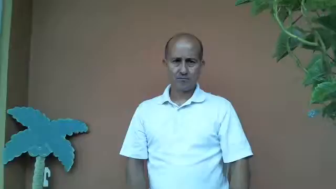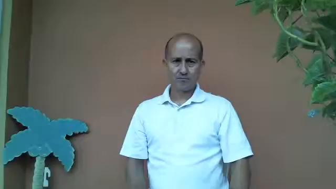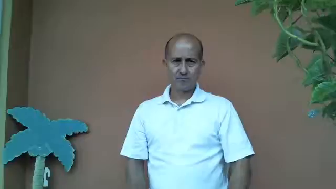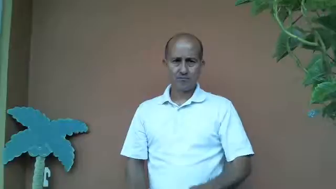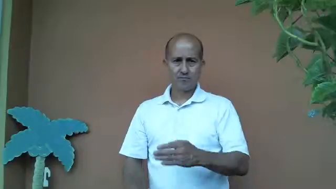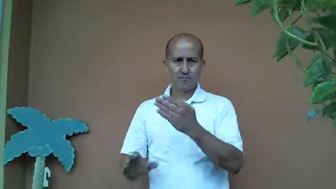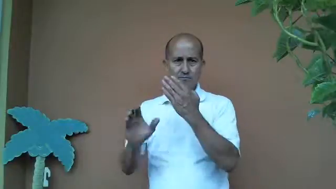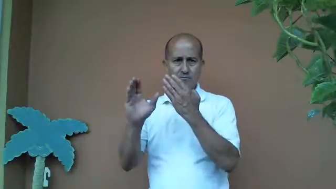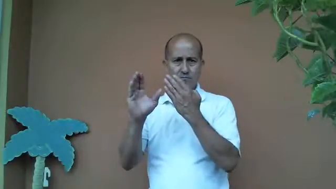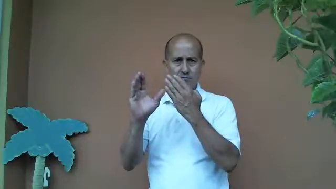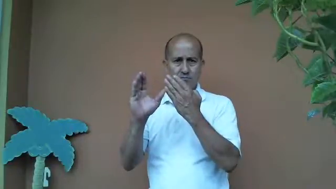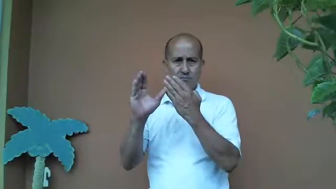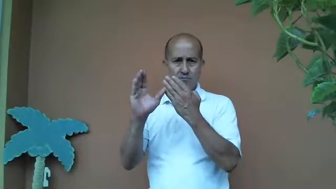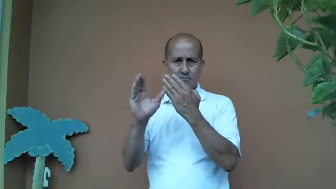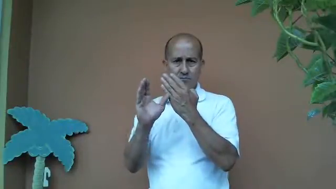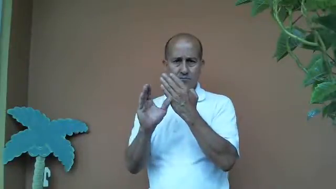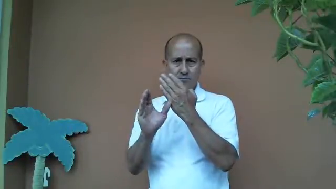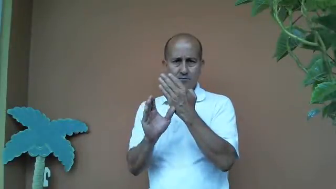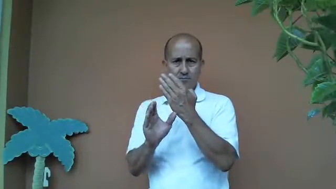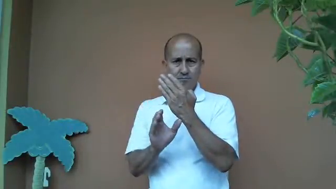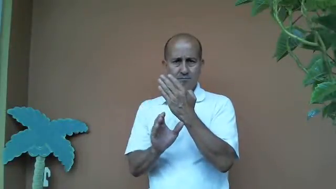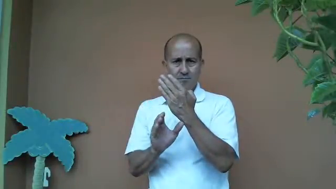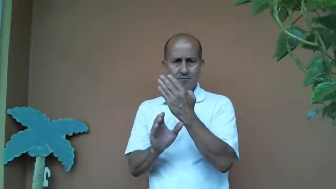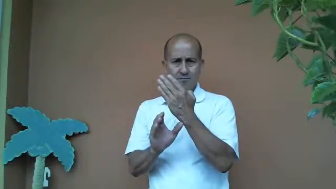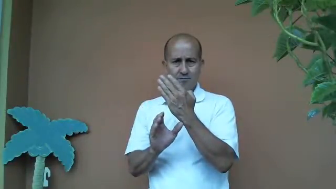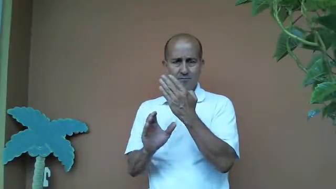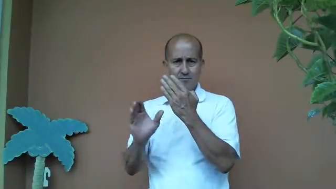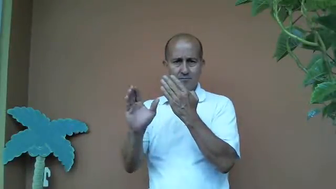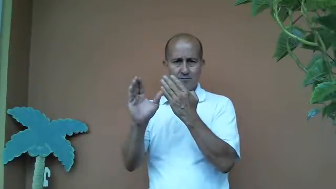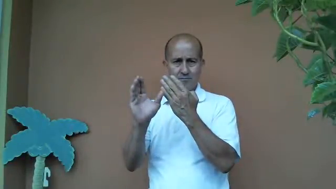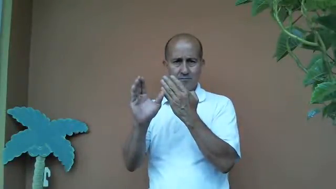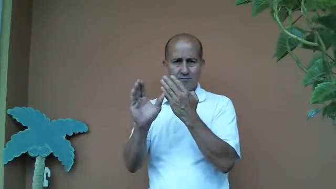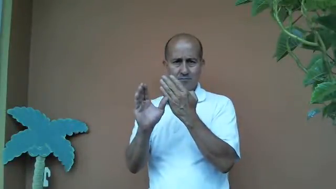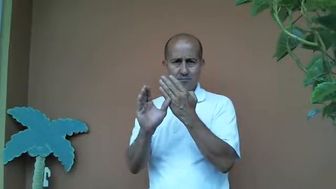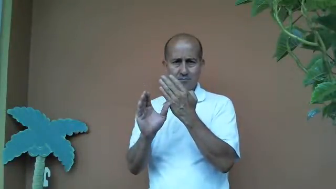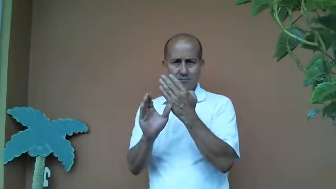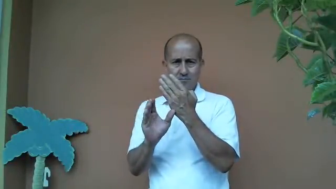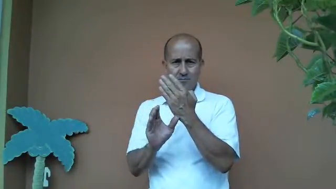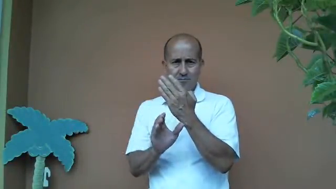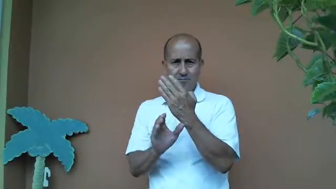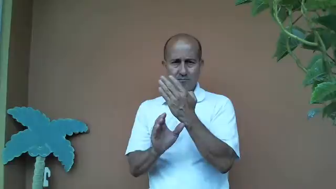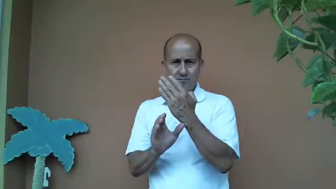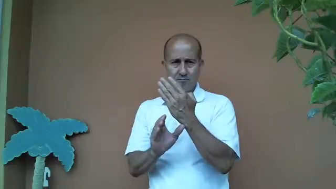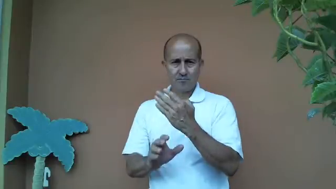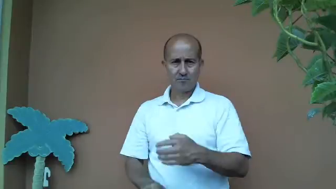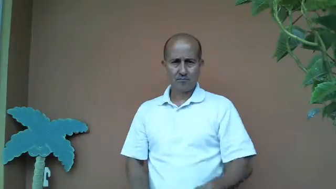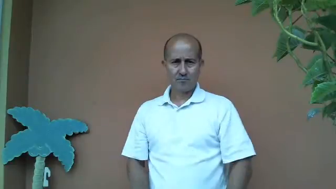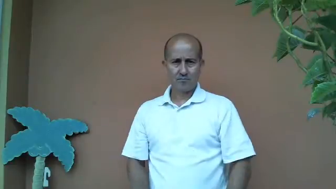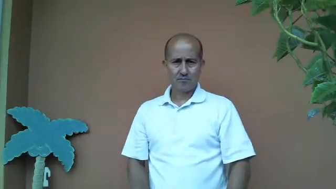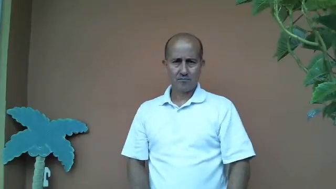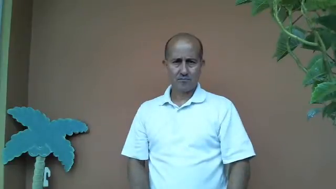contorno